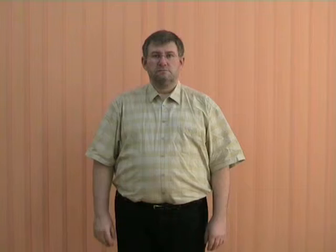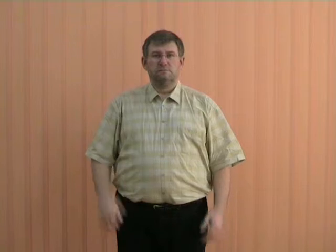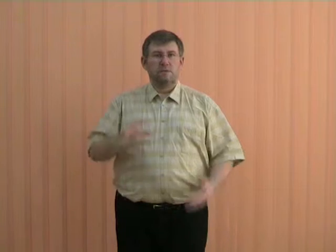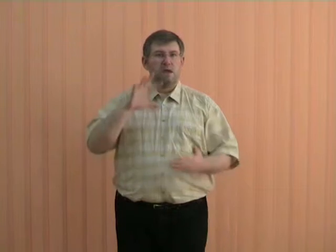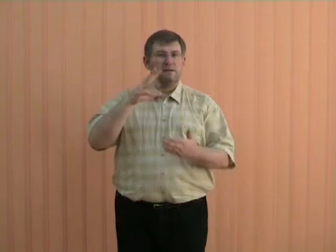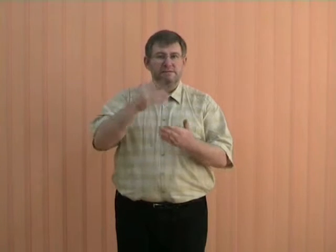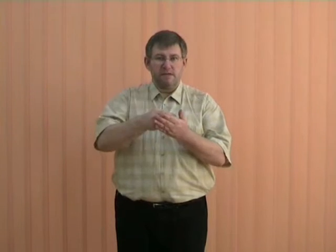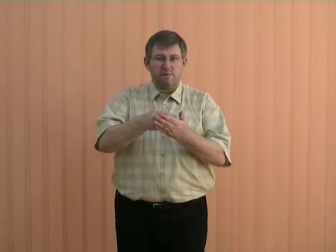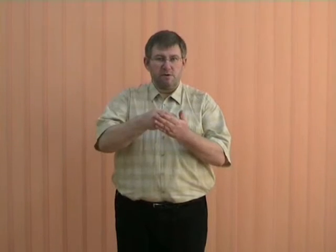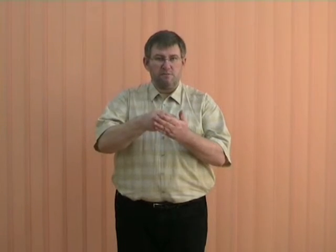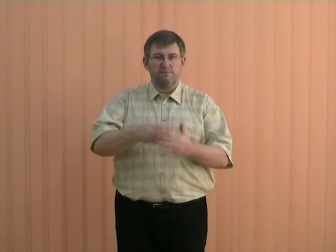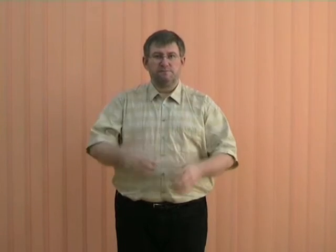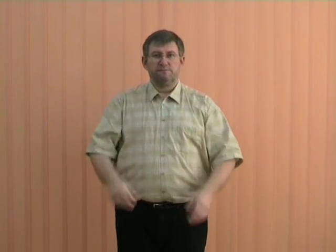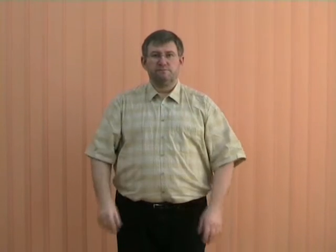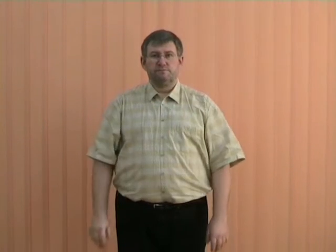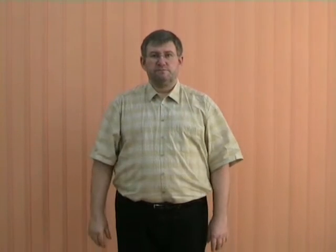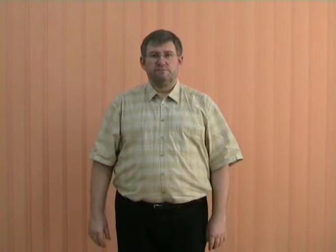srebro